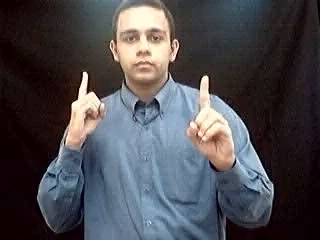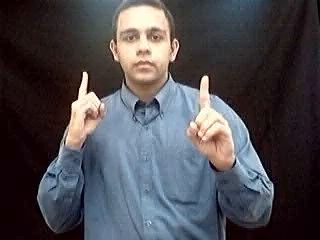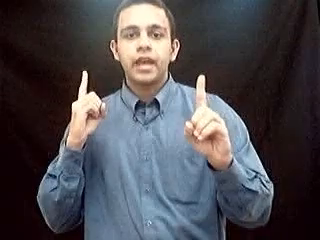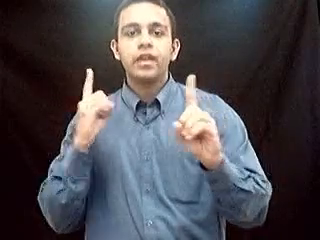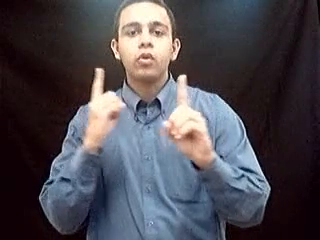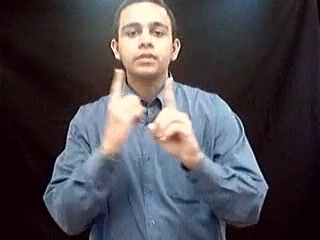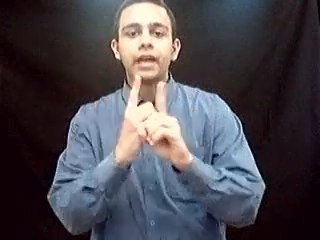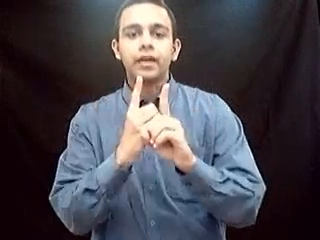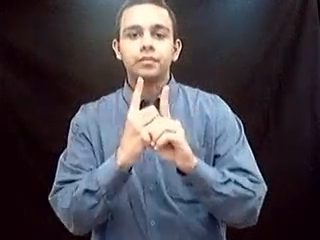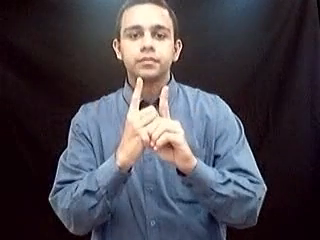encontrar